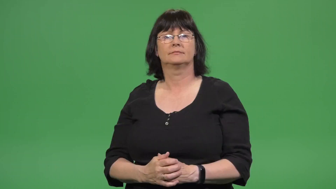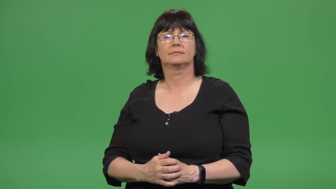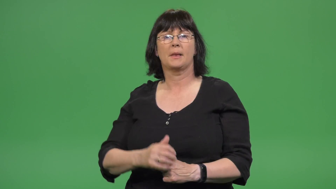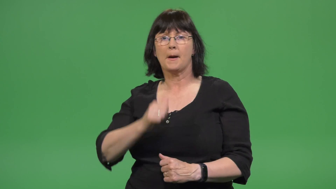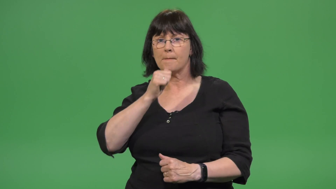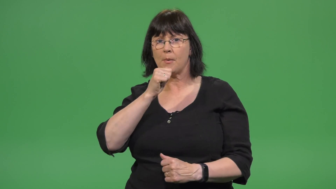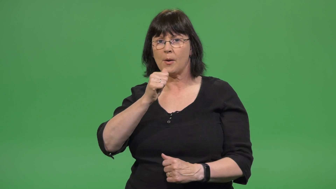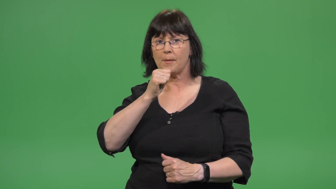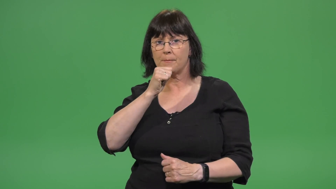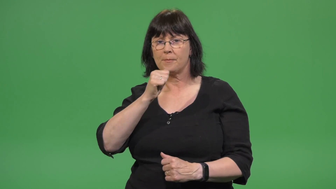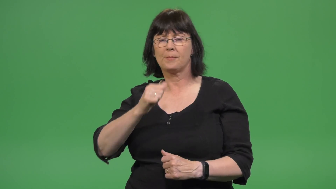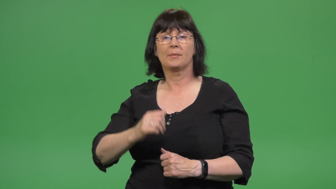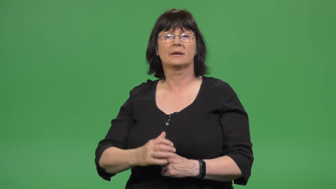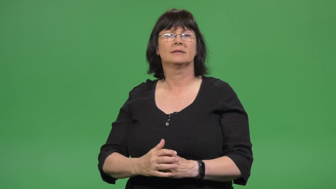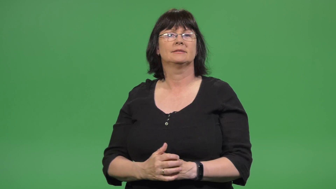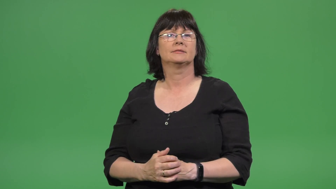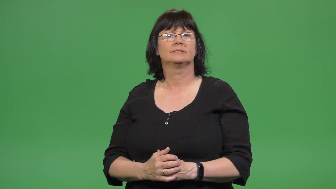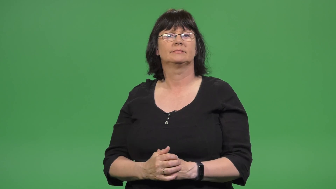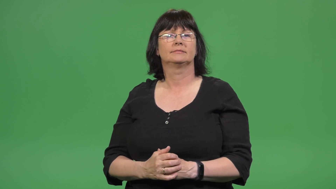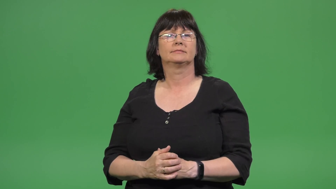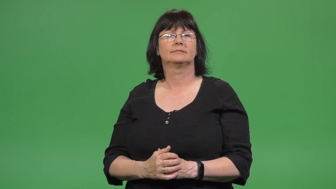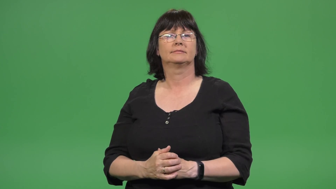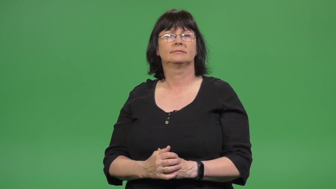Pöbb